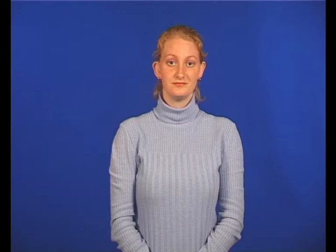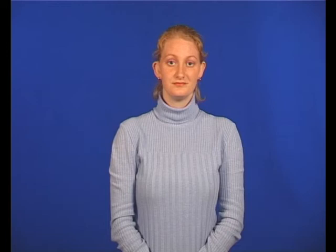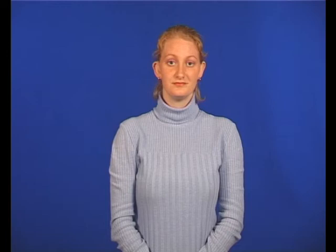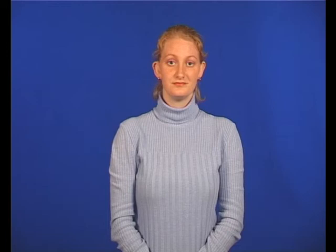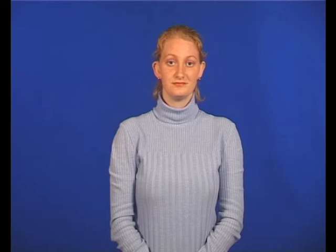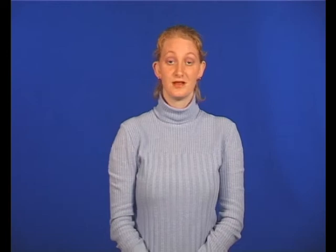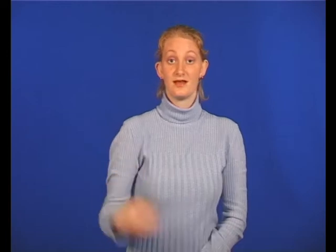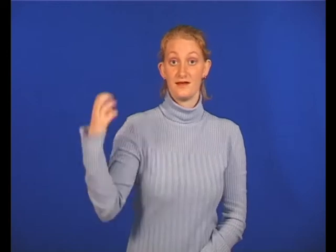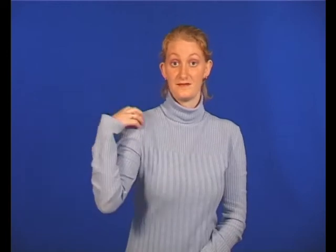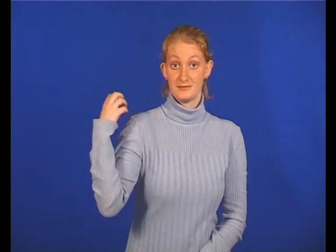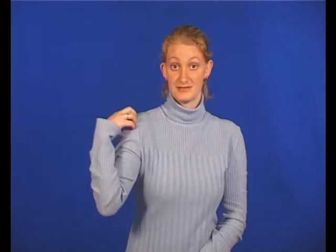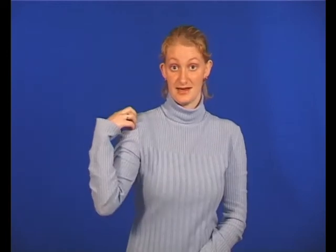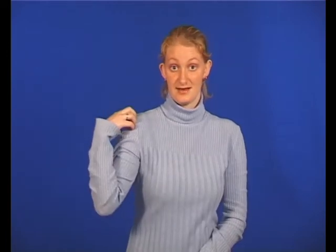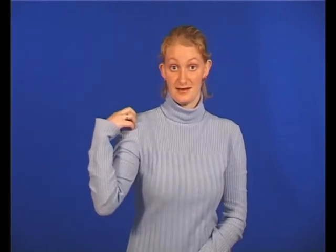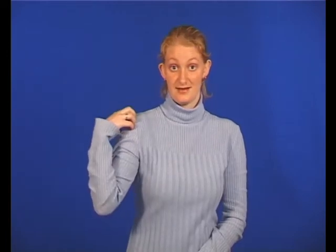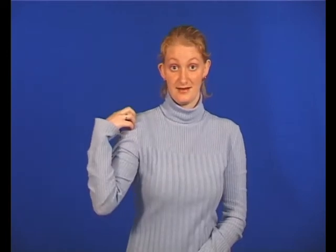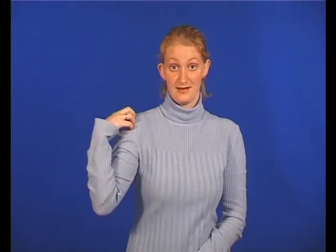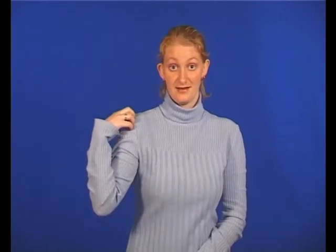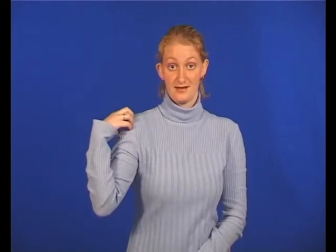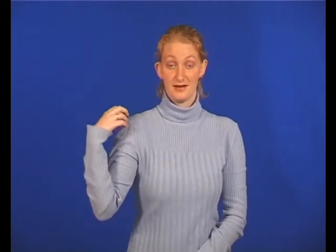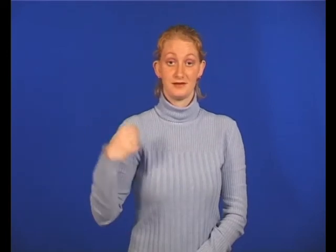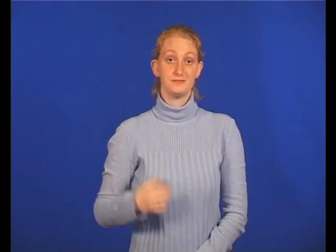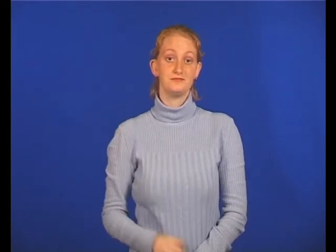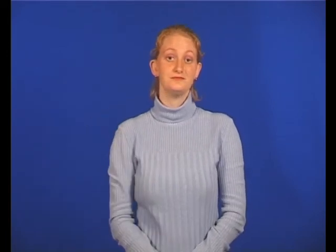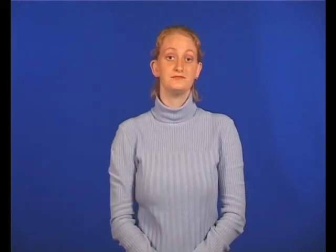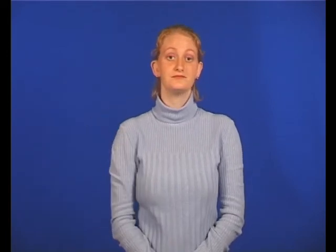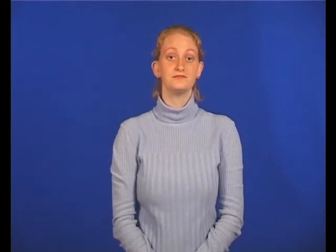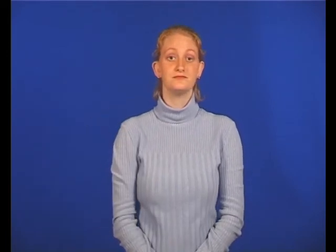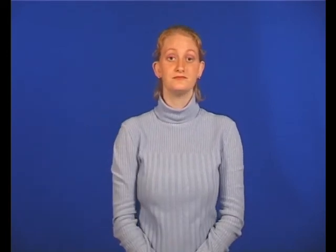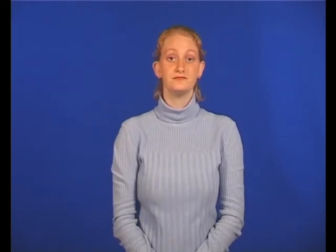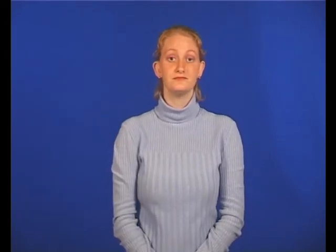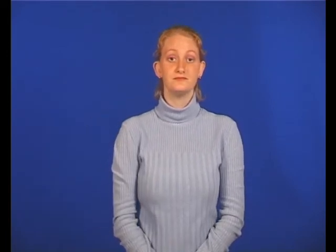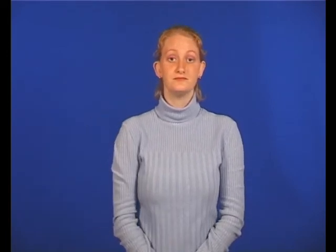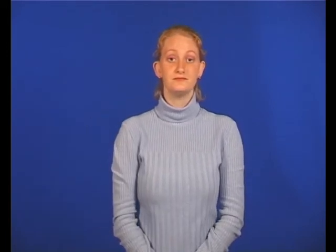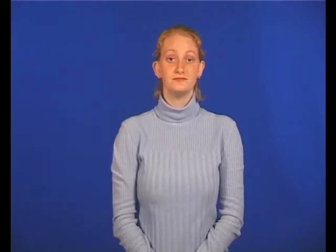Filippseyjar